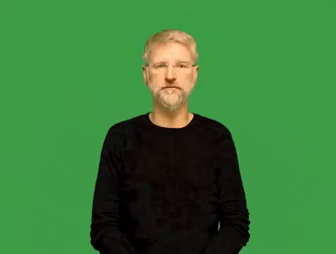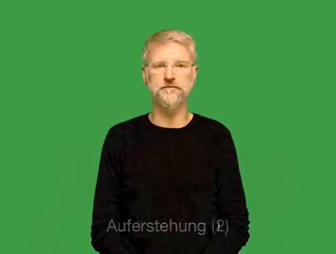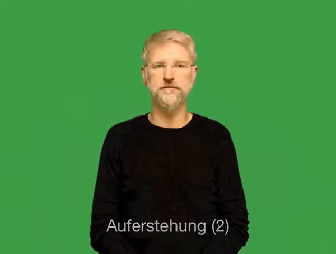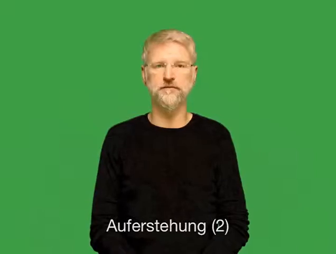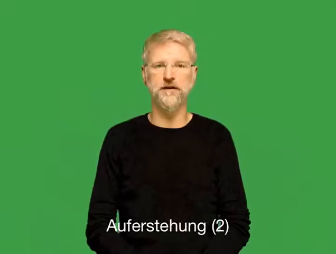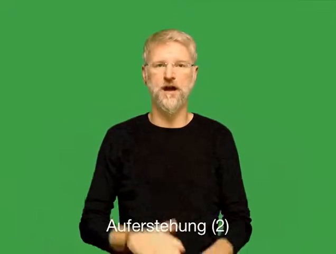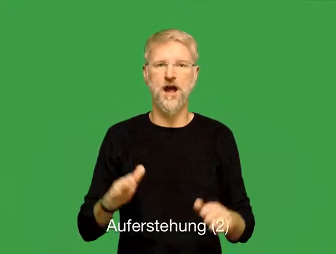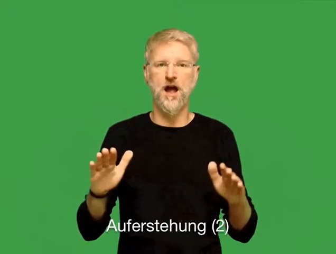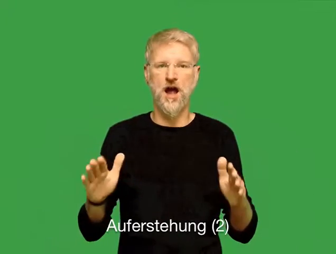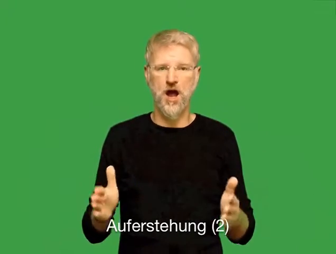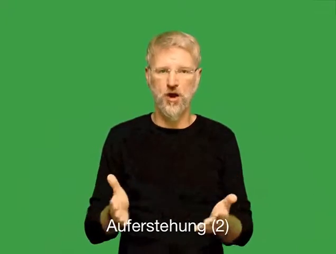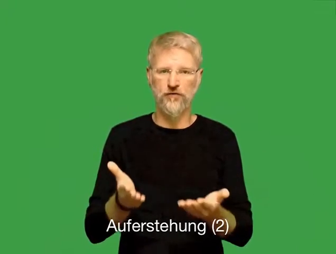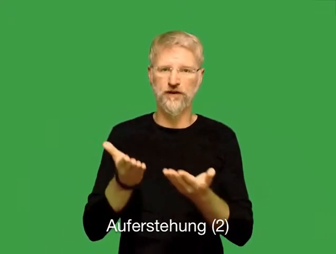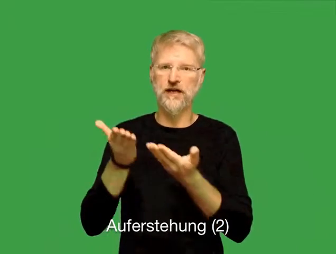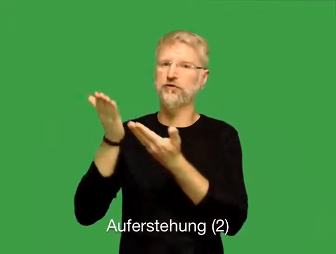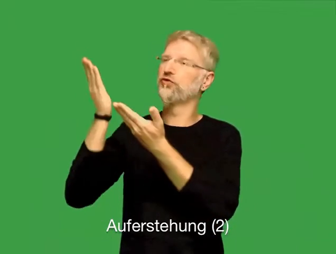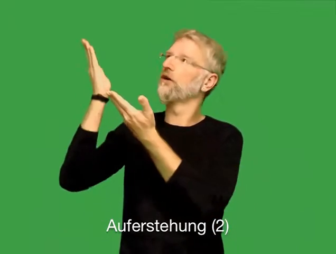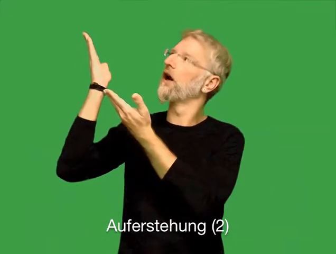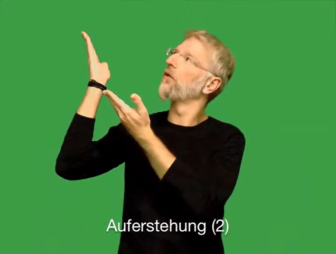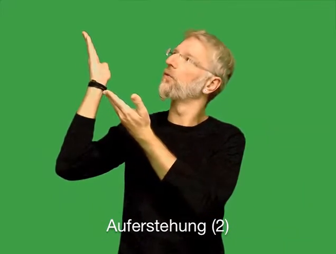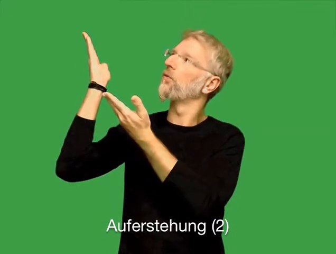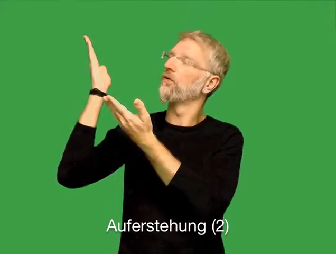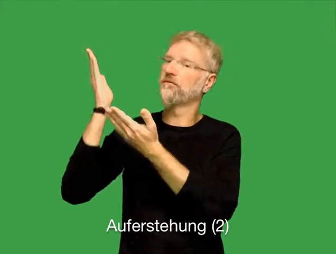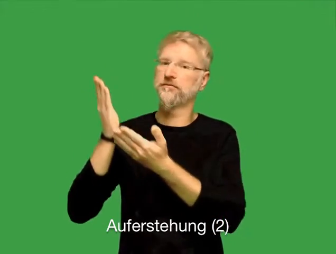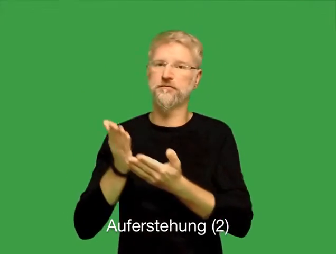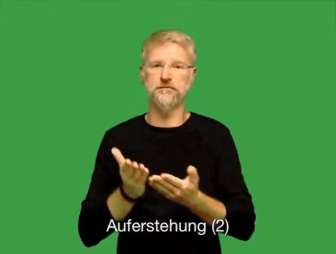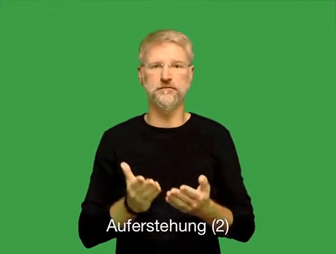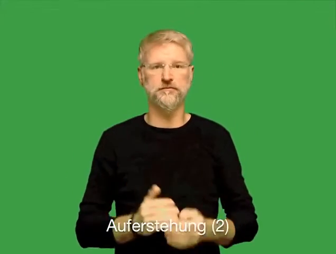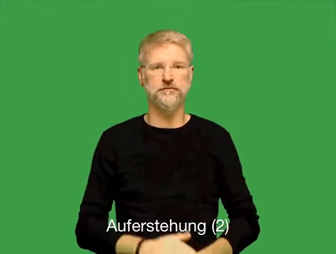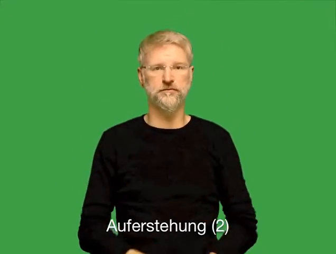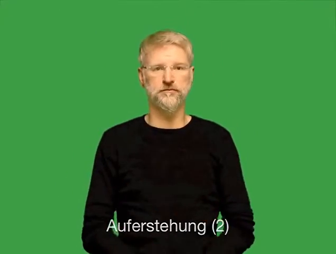Auferstehung